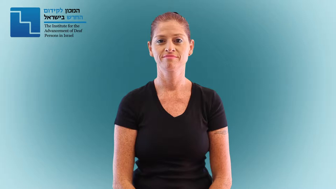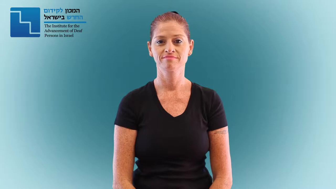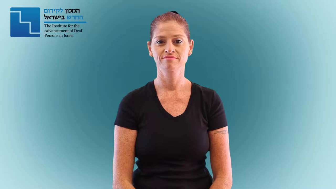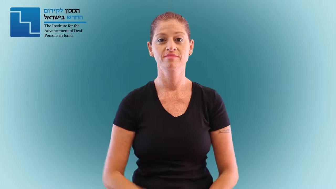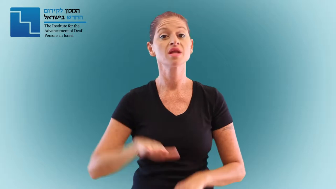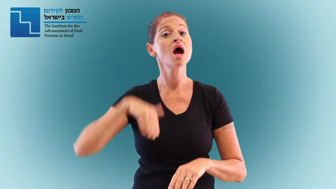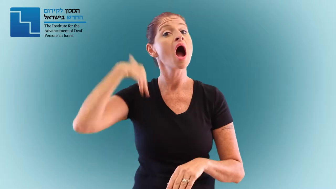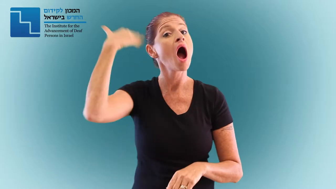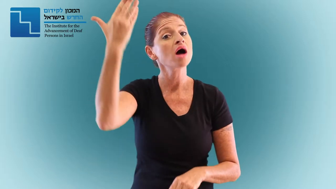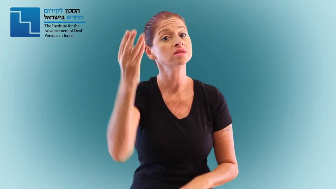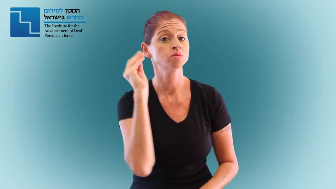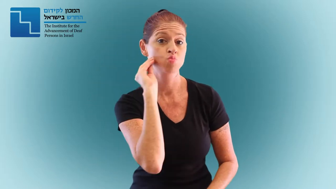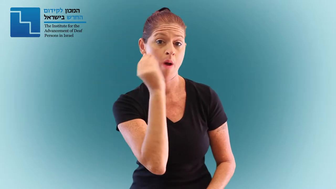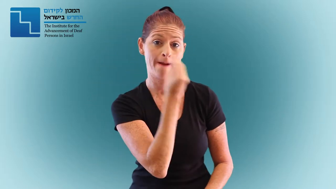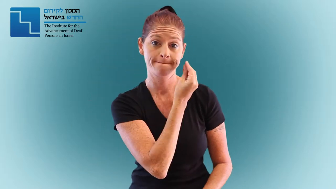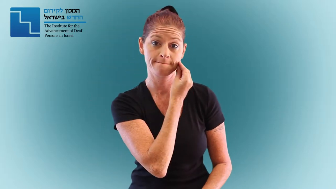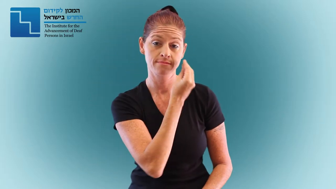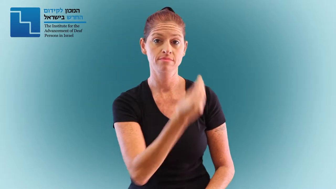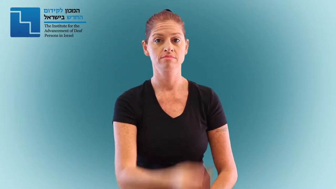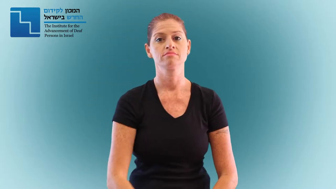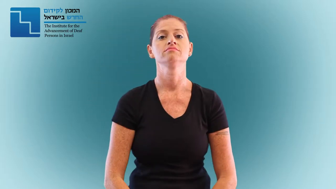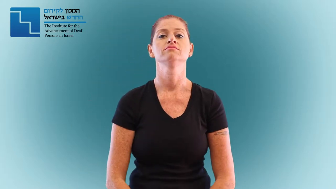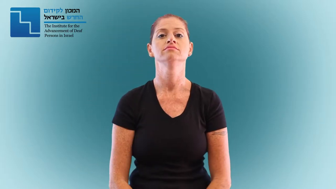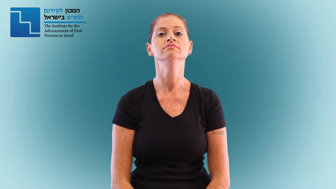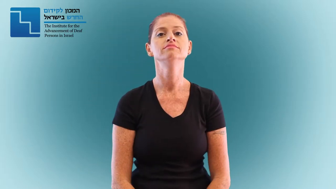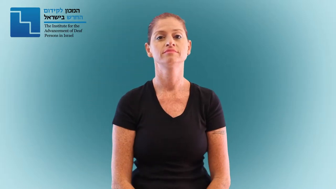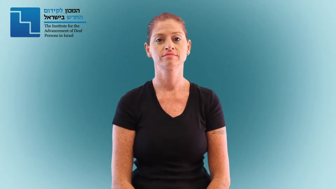אחרי הצהריים